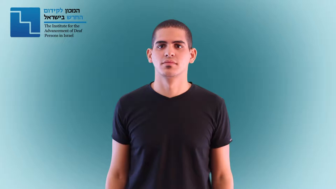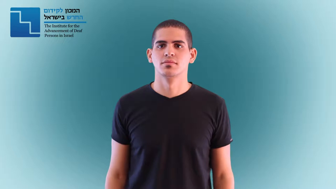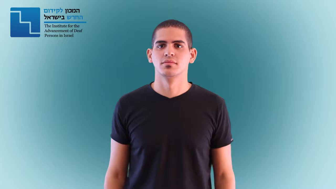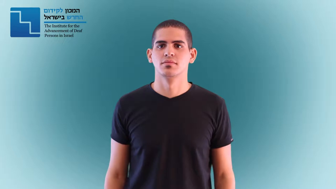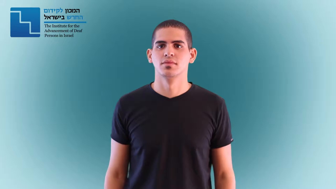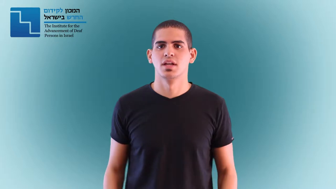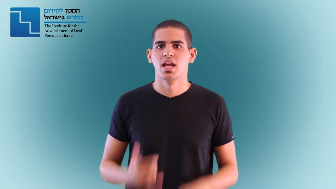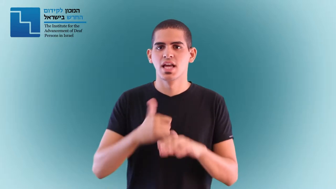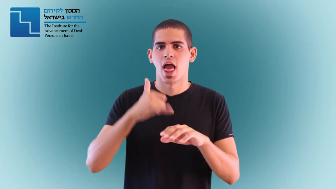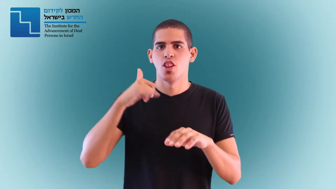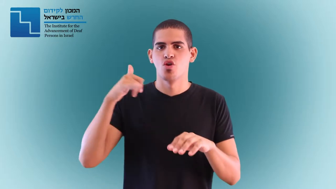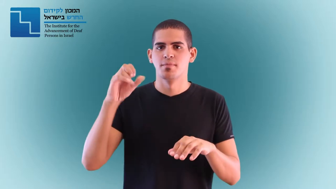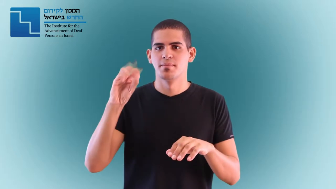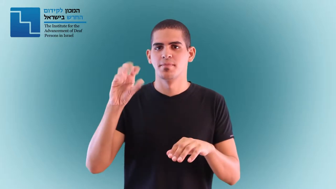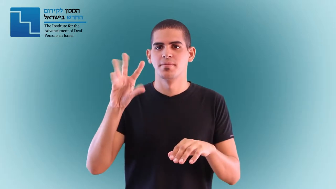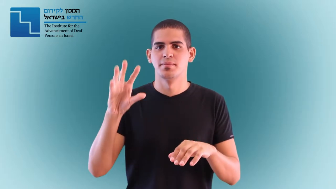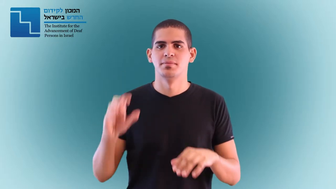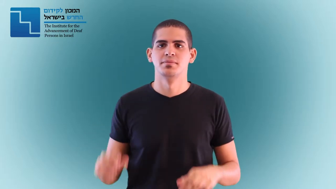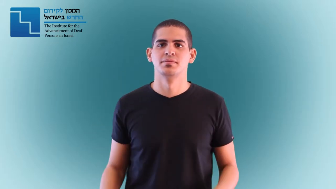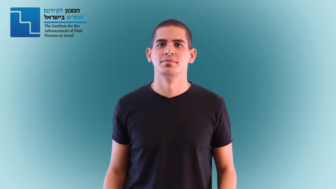יהלום